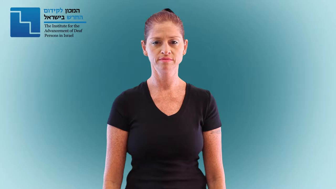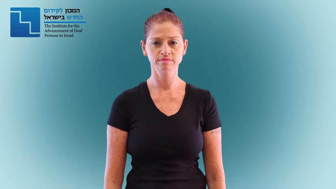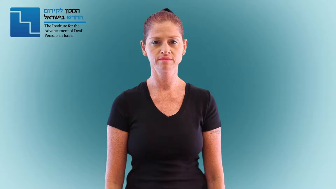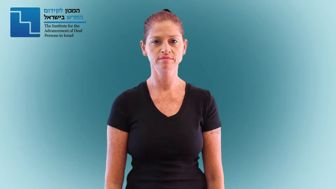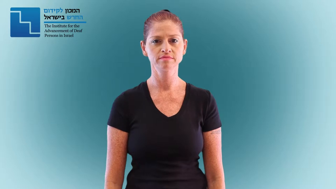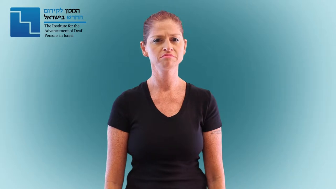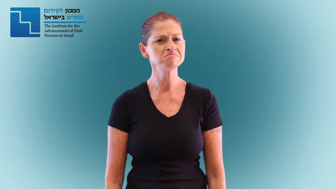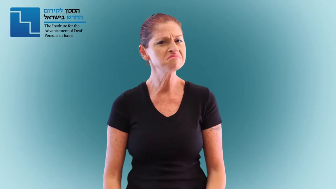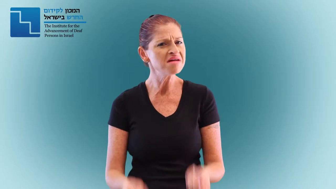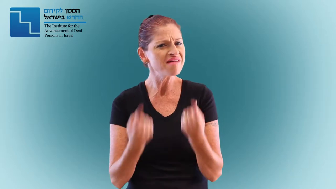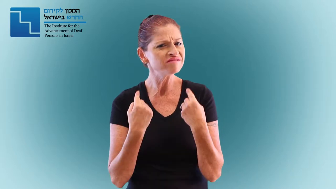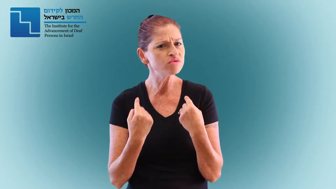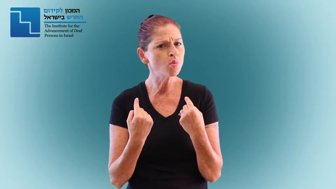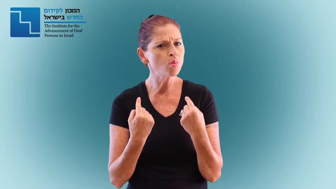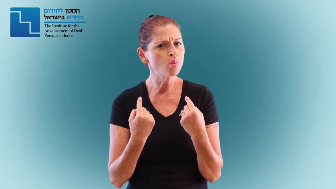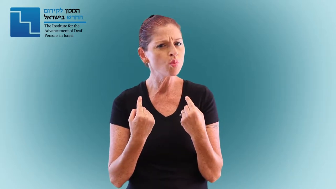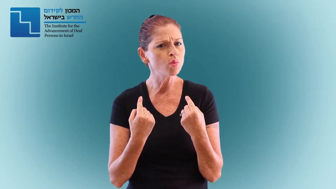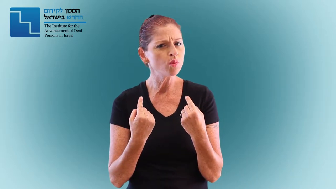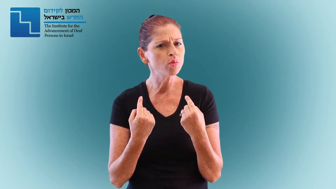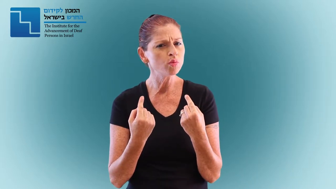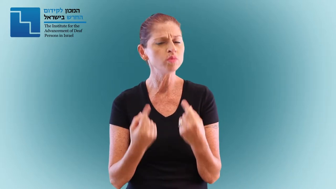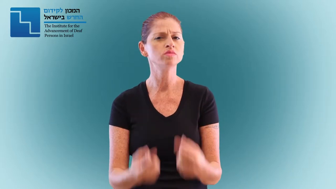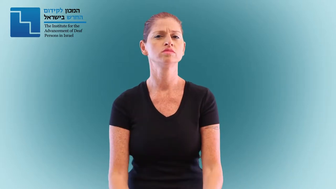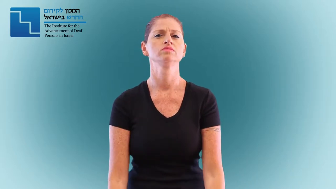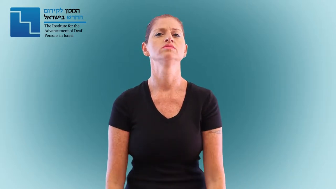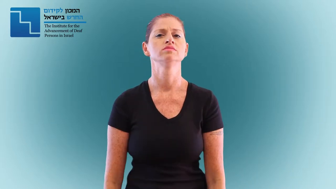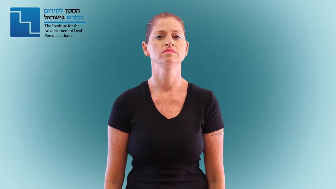מאיפה / מאין / מנין